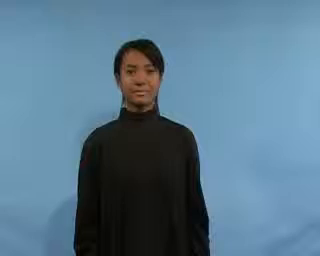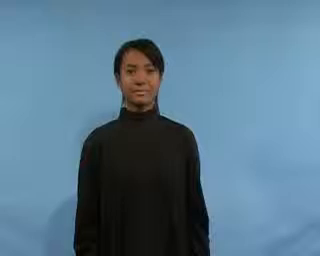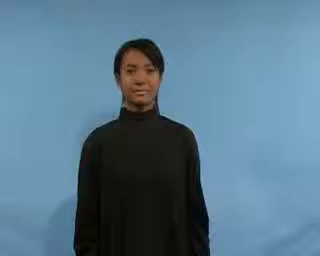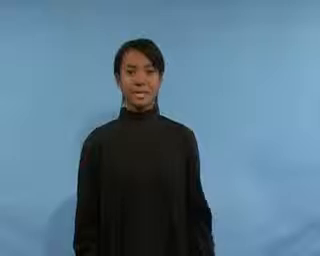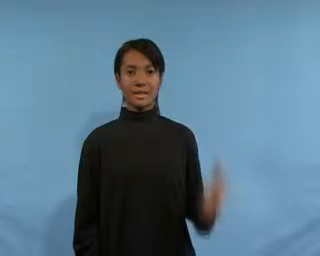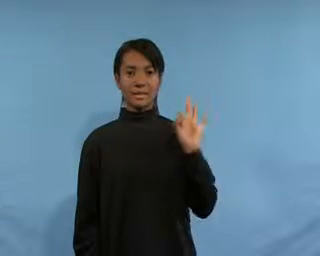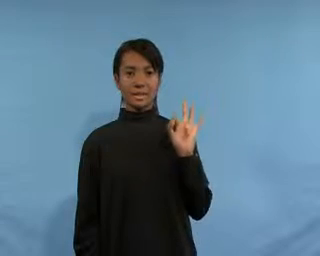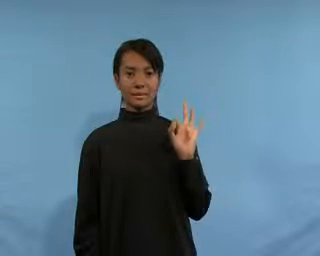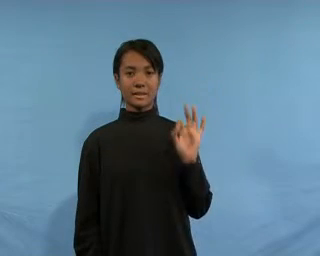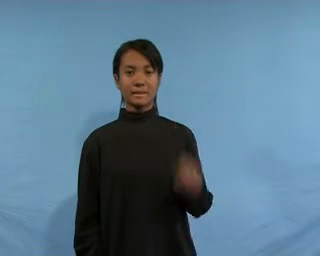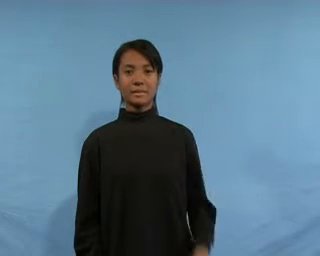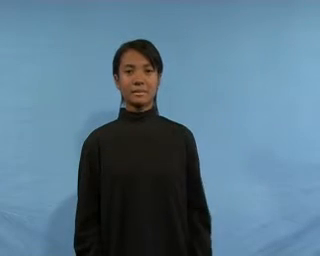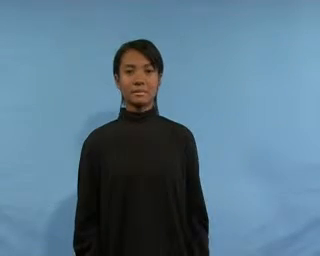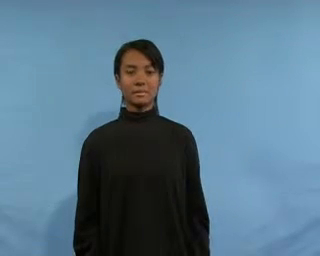9